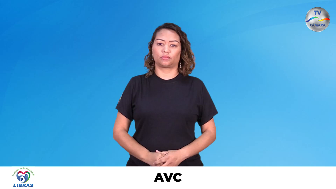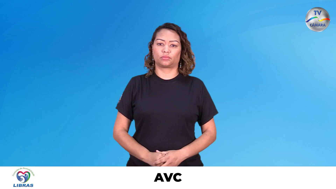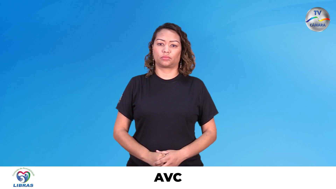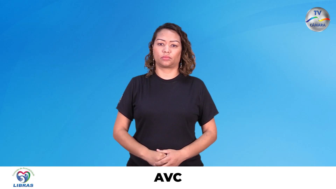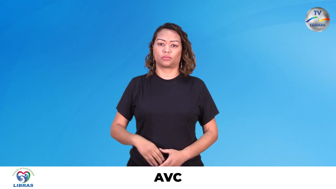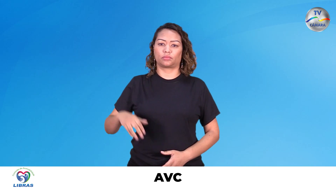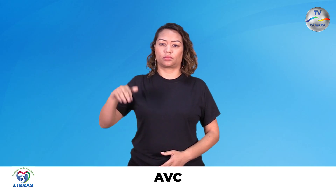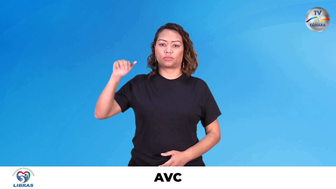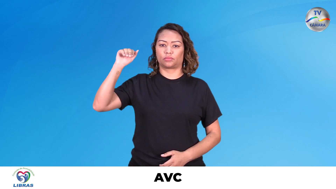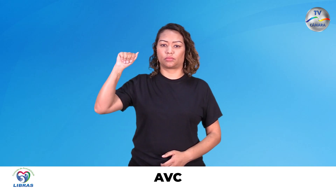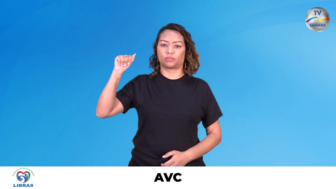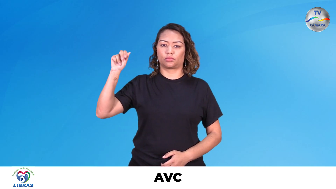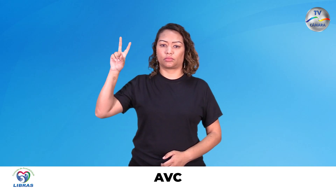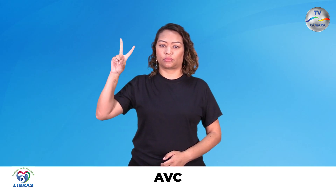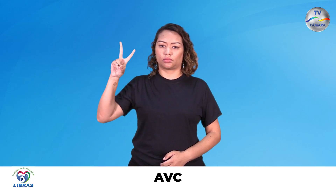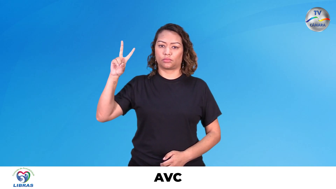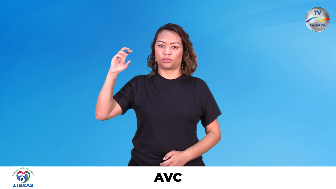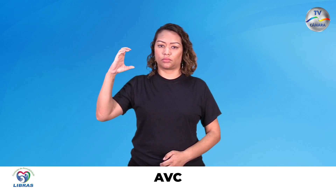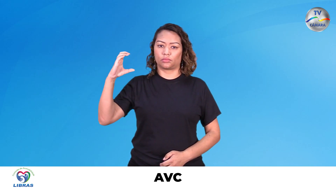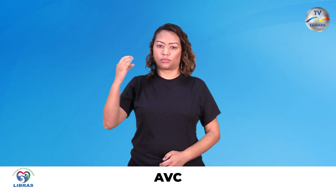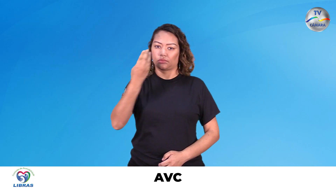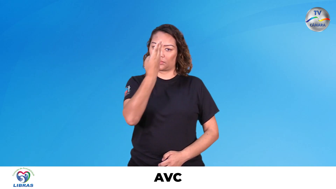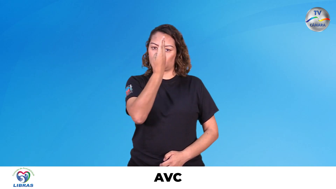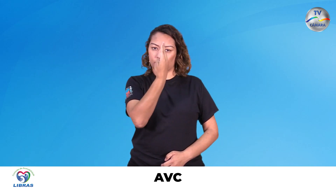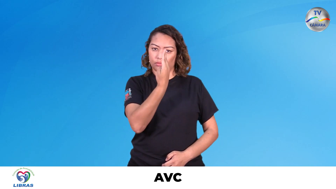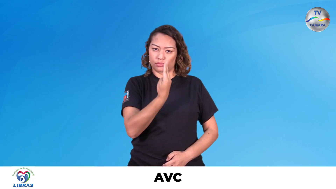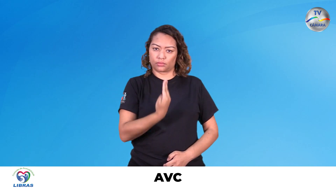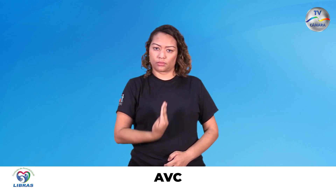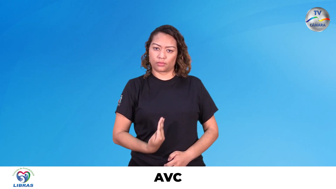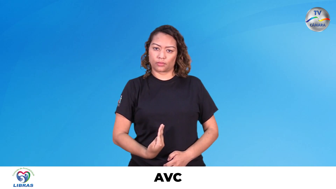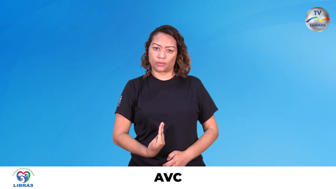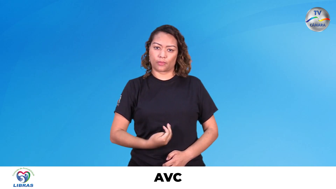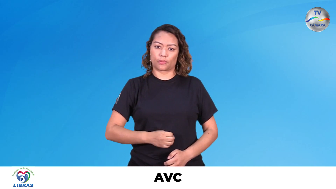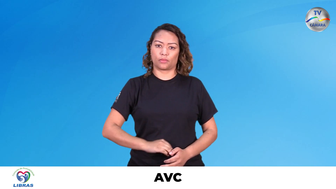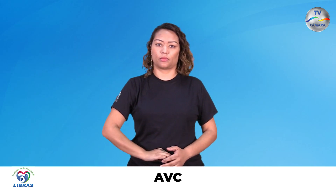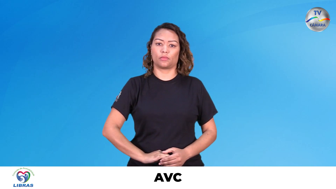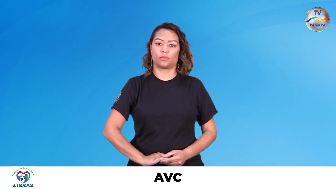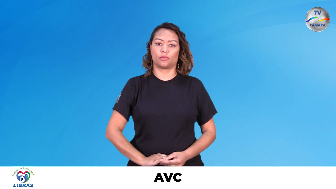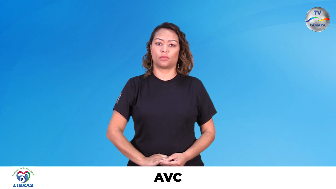AVC